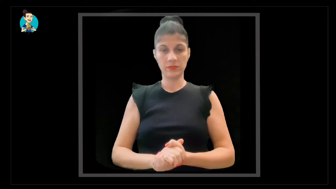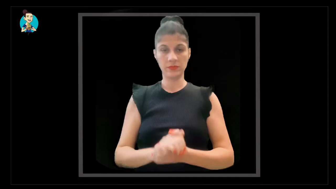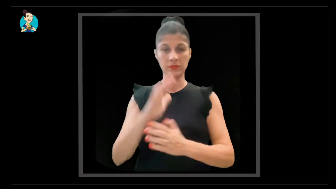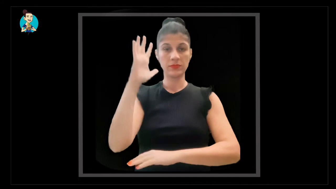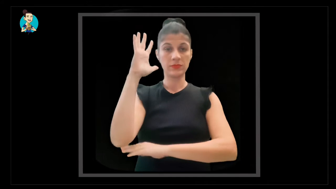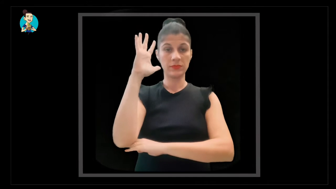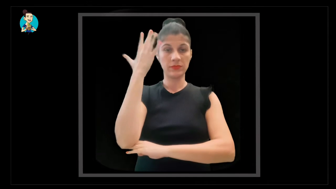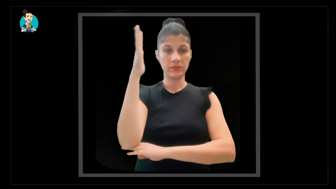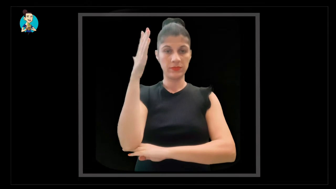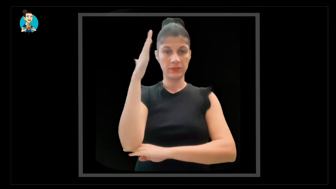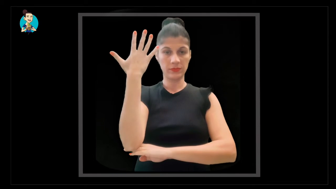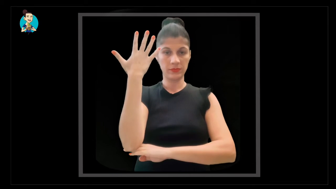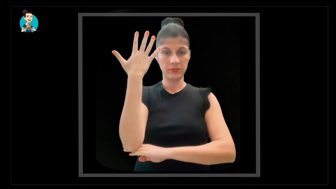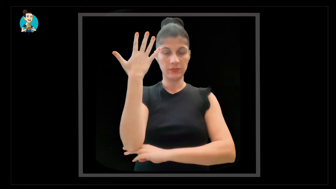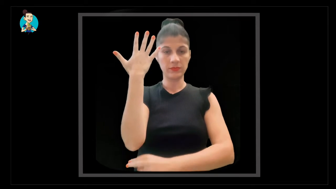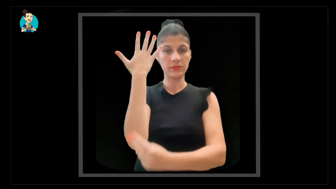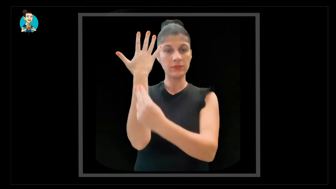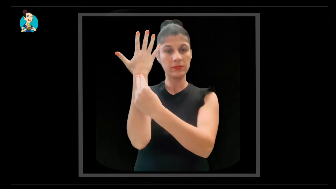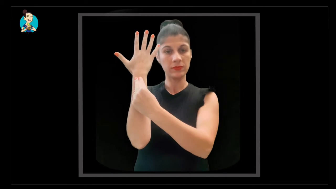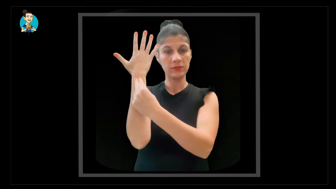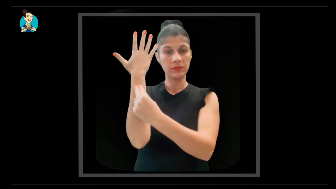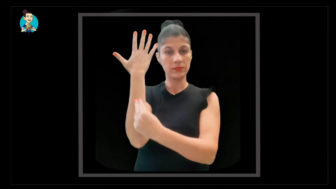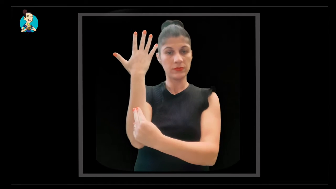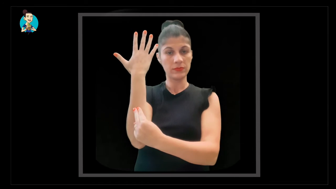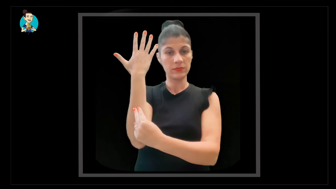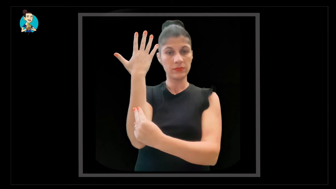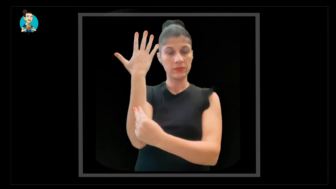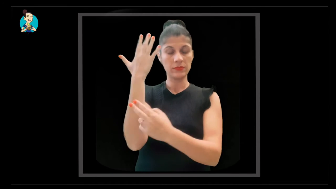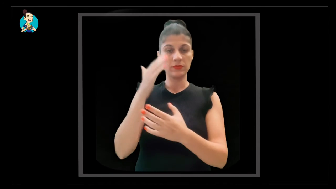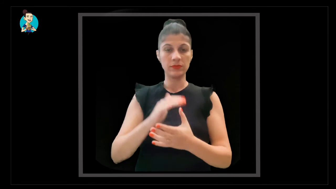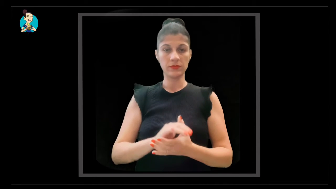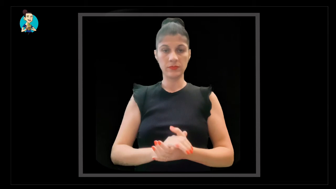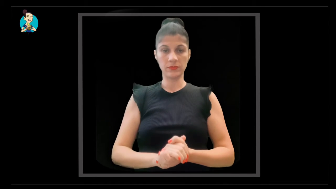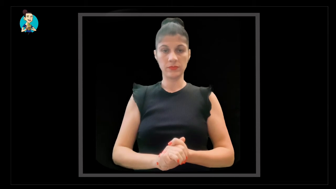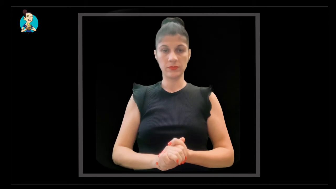VASO CONDUTOR